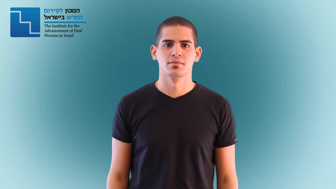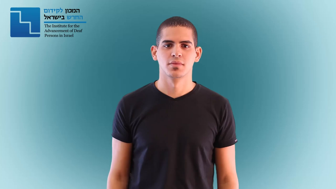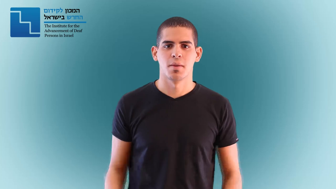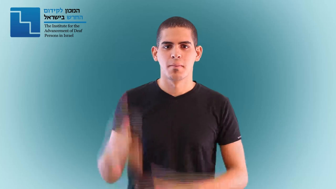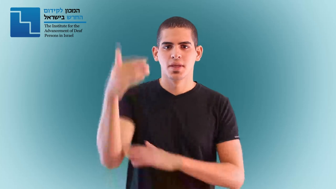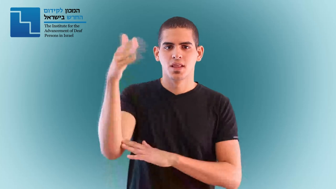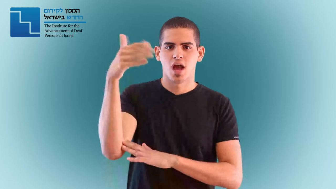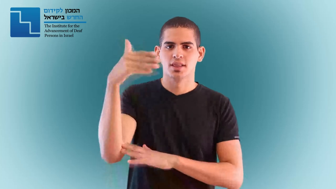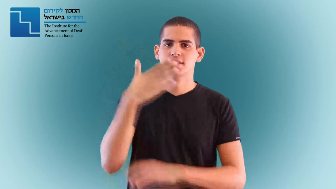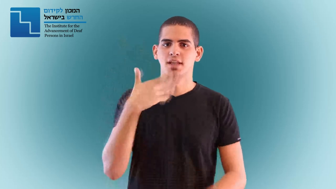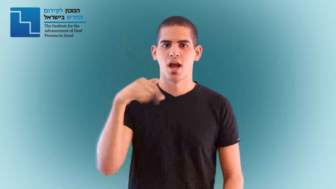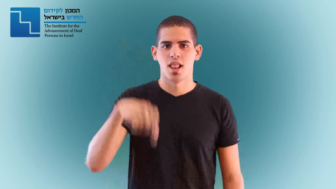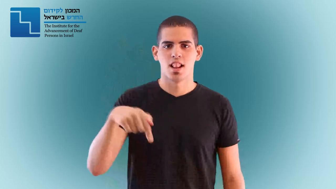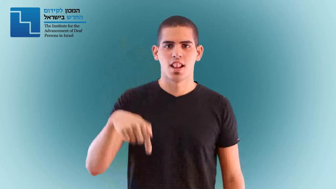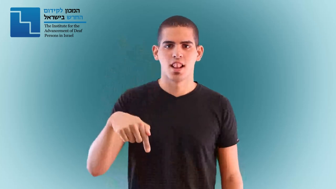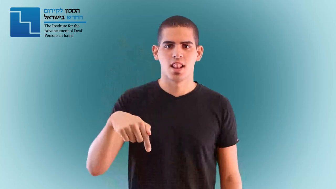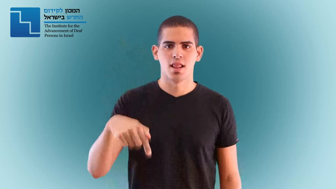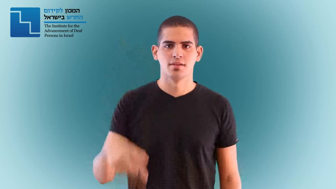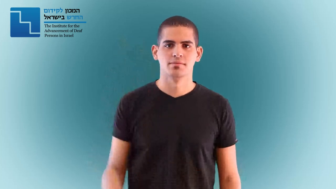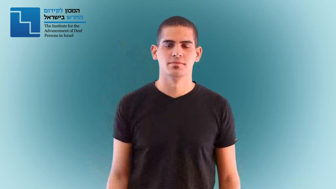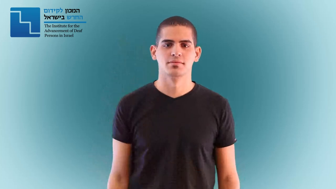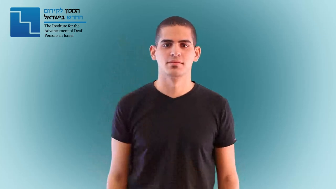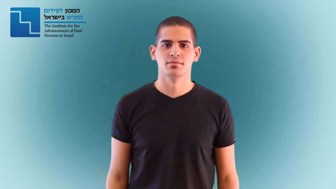ישראל